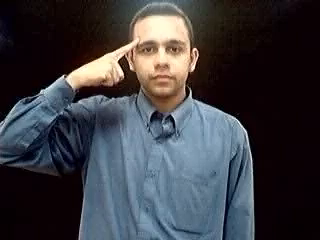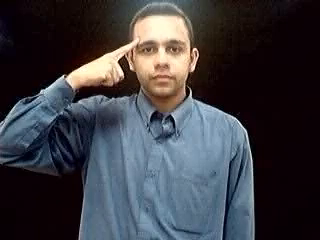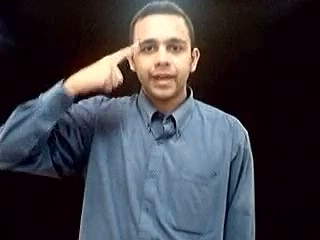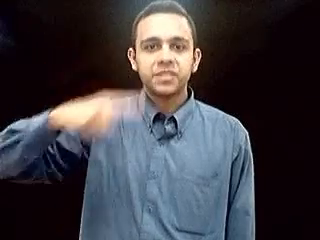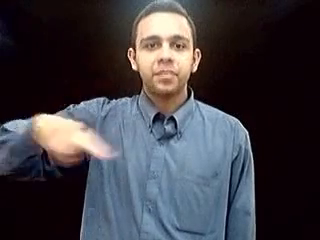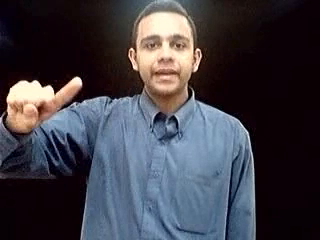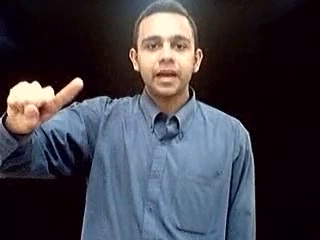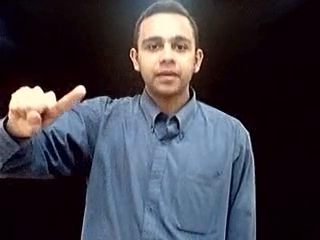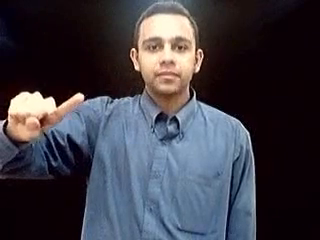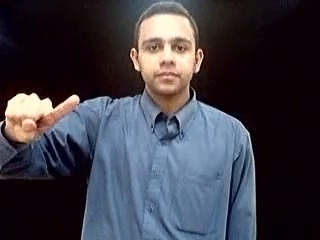Espanha